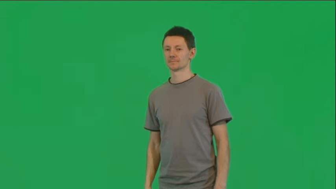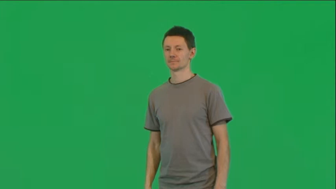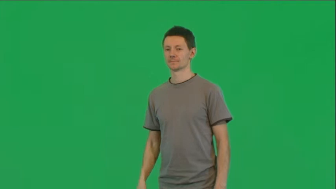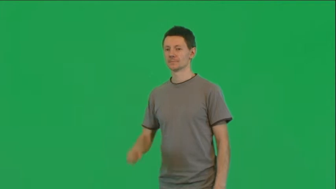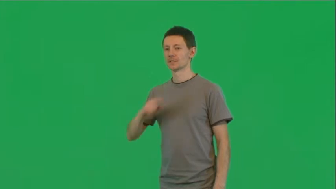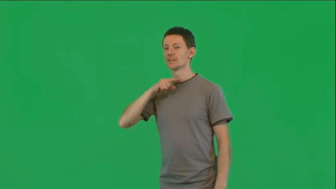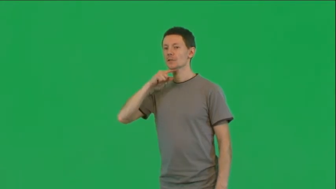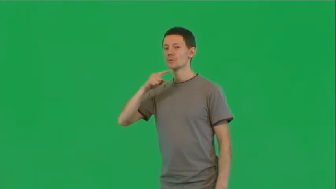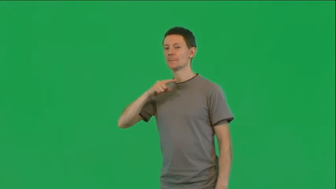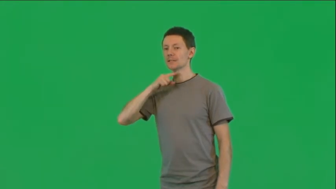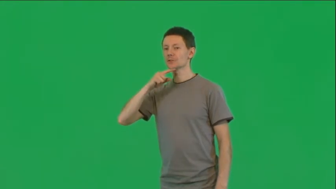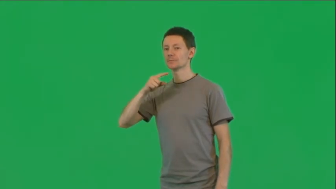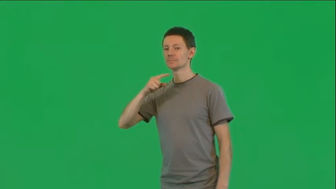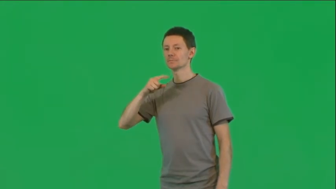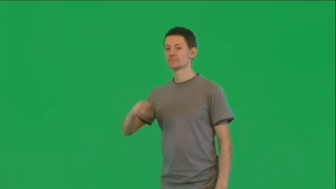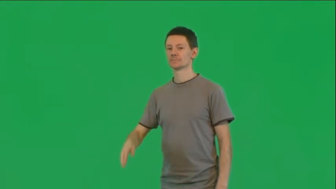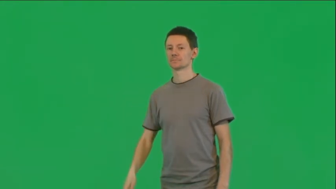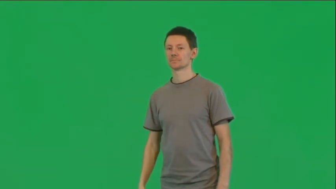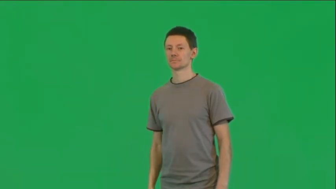kłamać